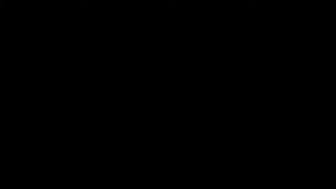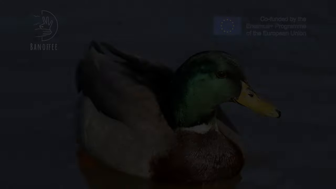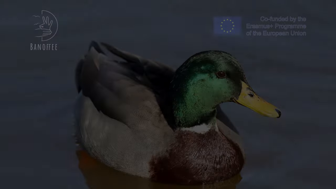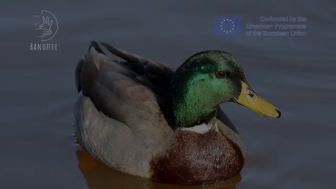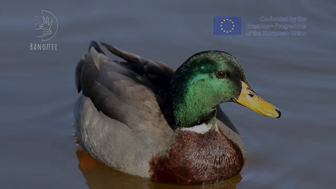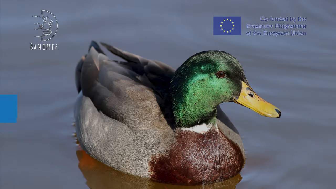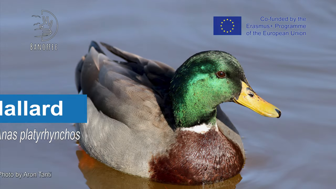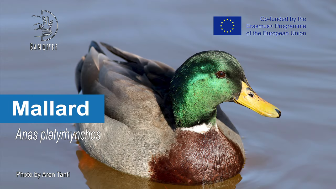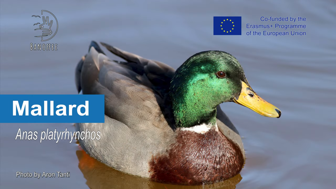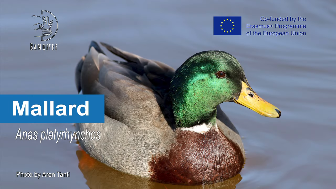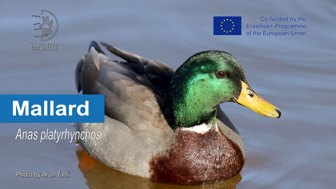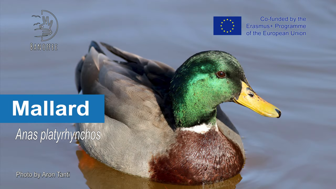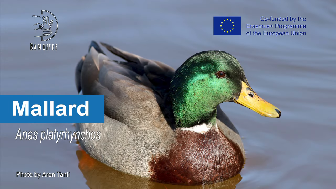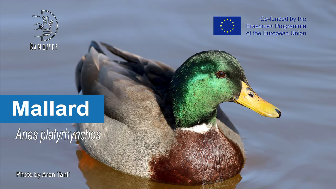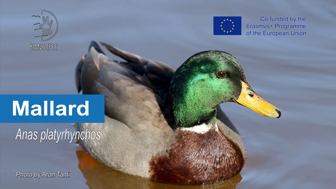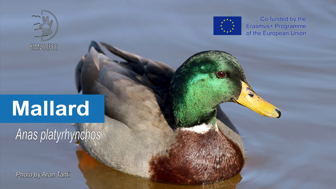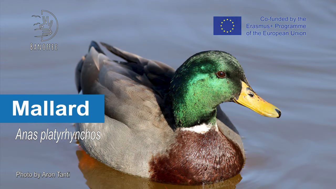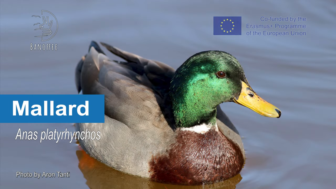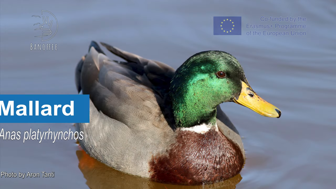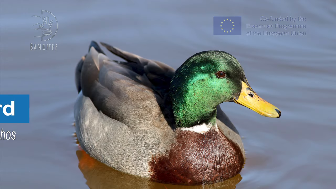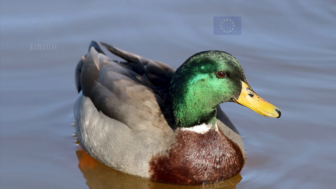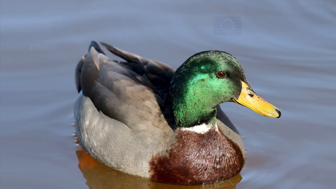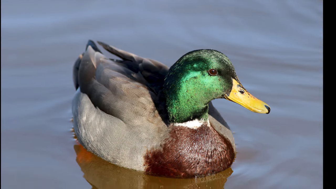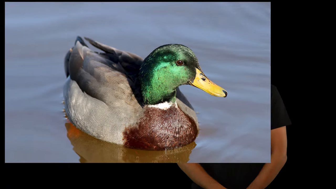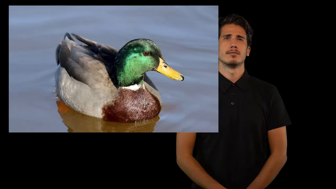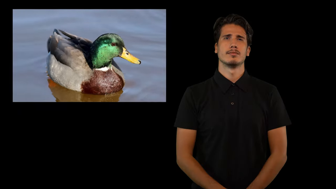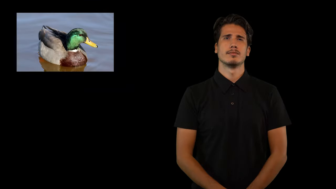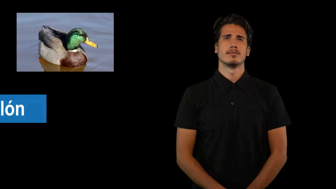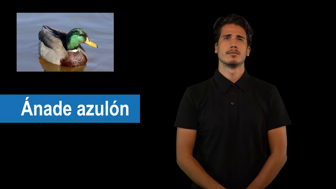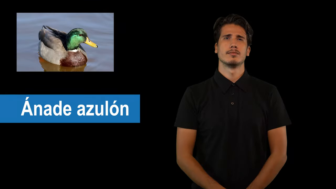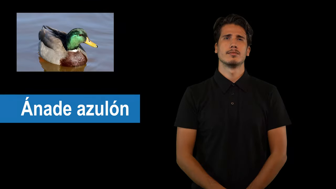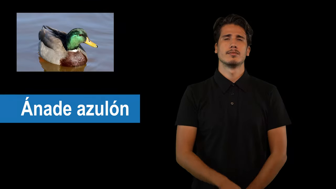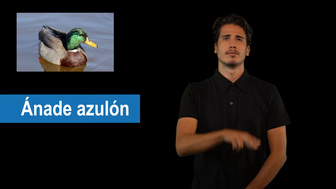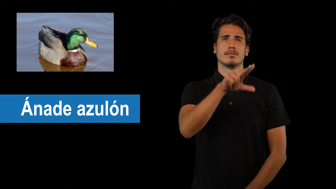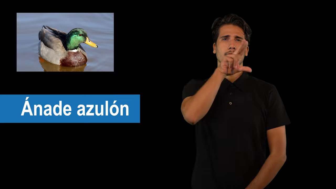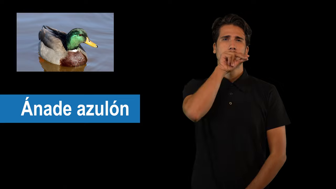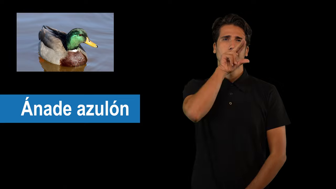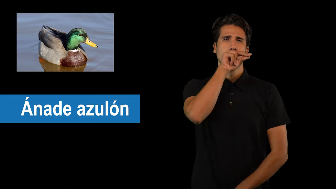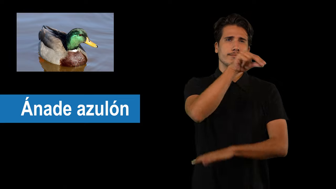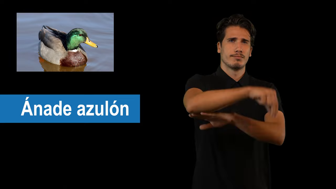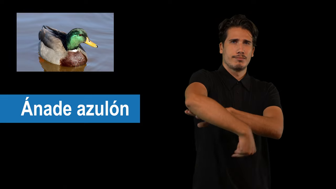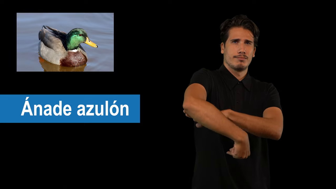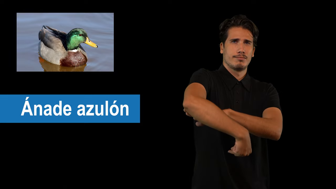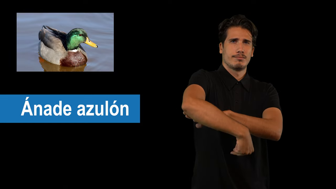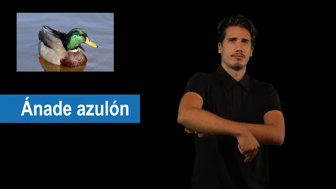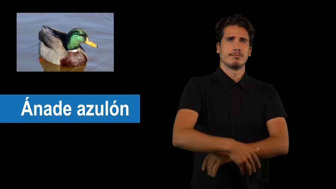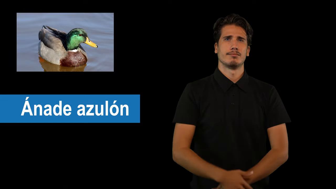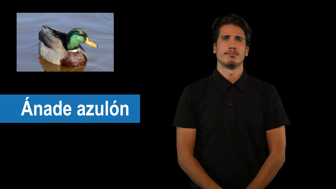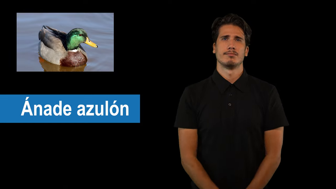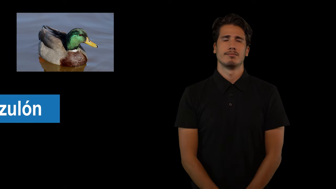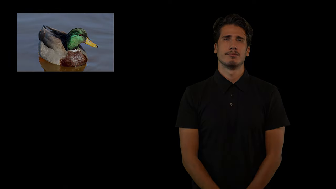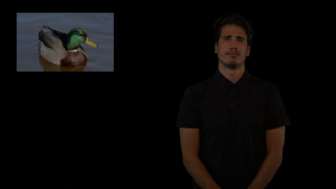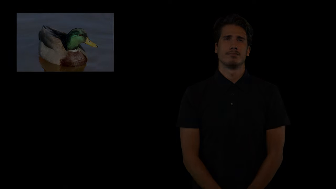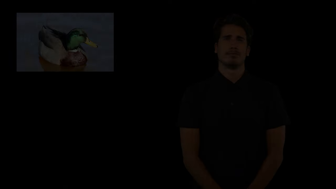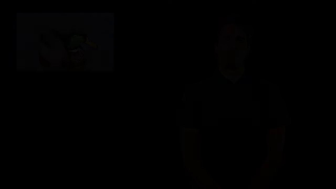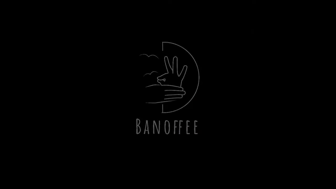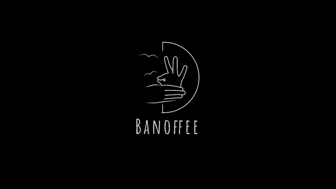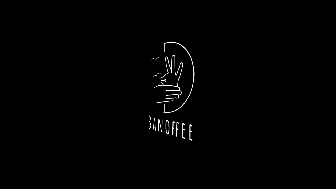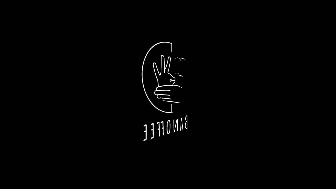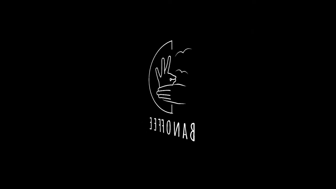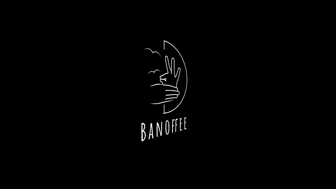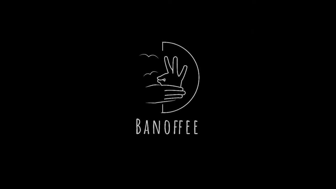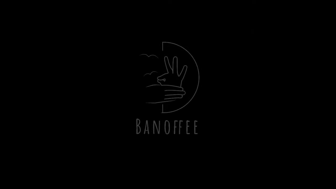Ánade azulón